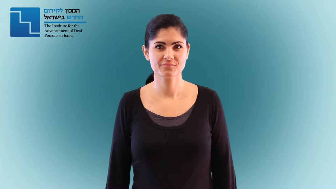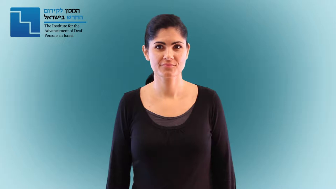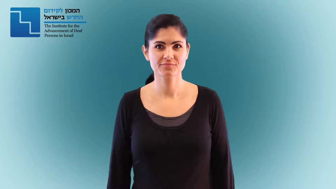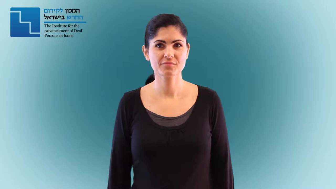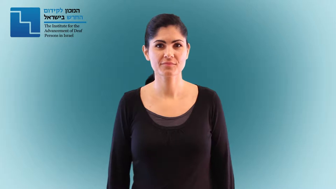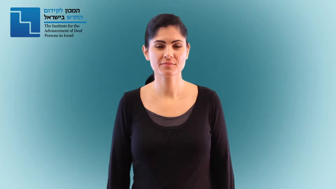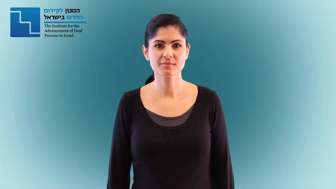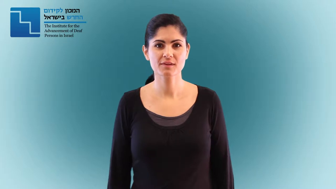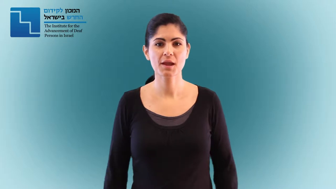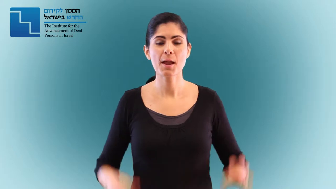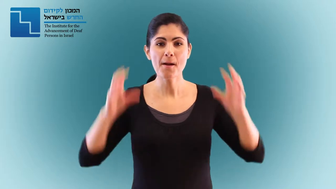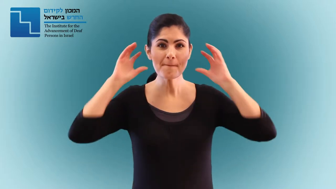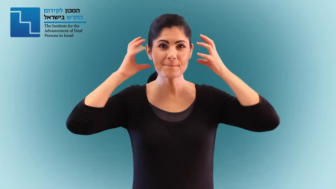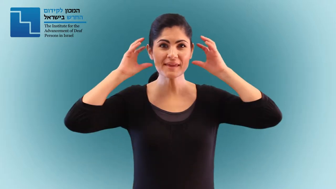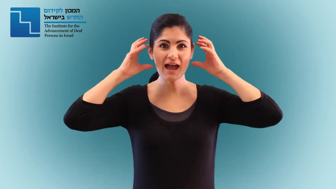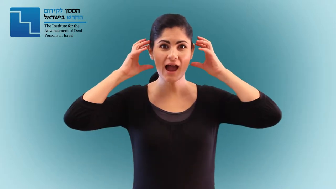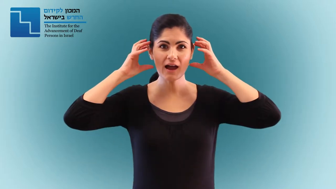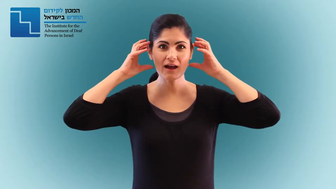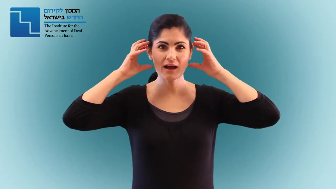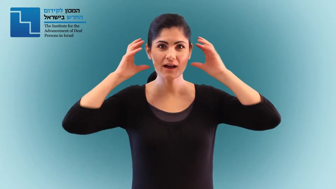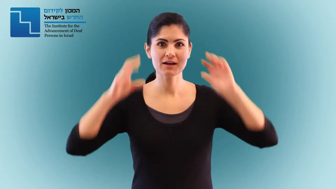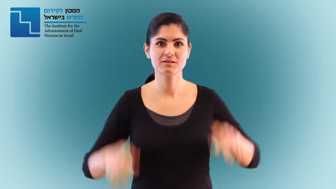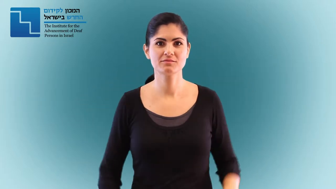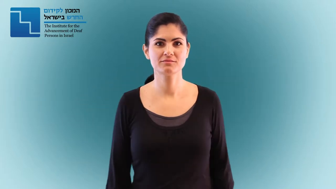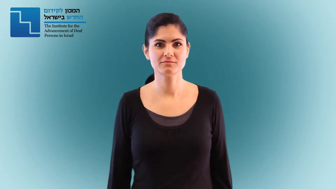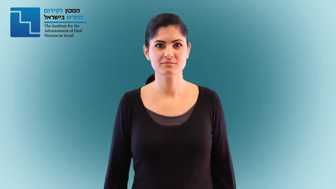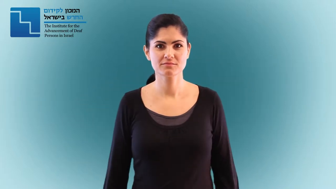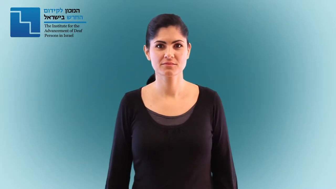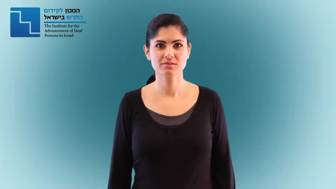מיח"א